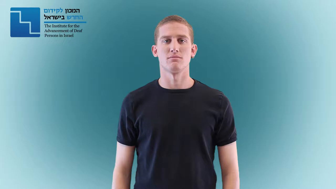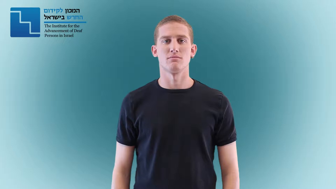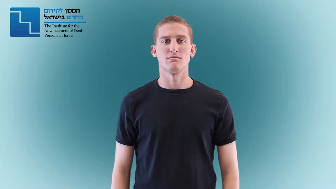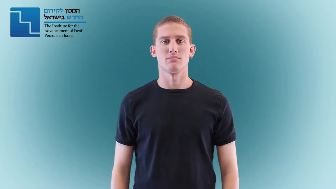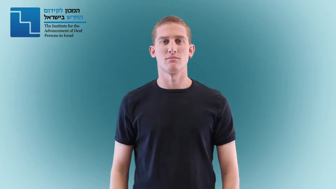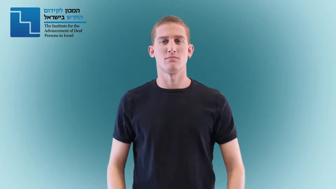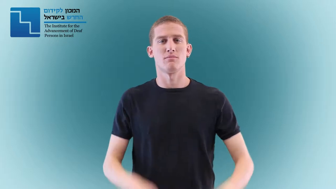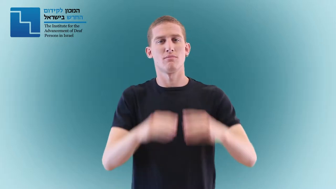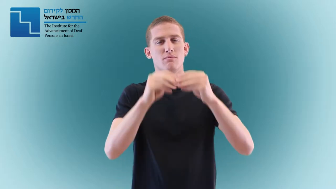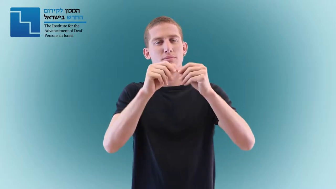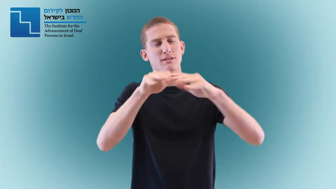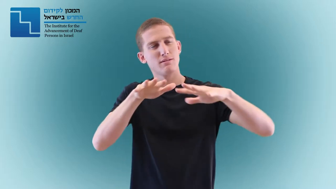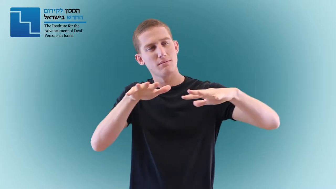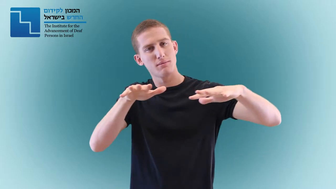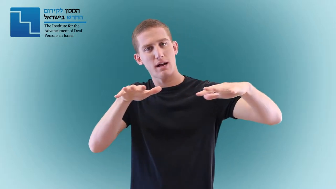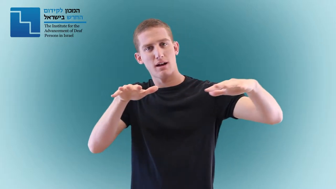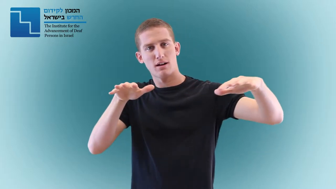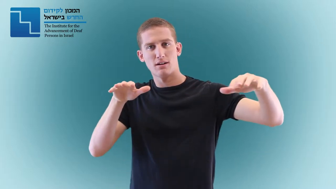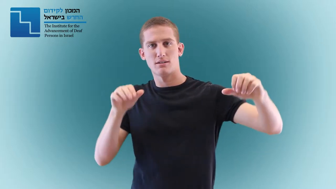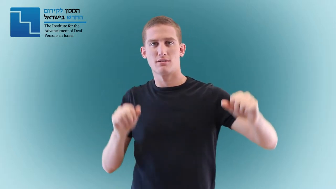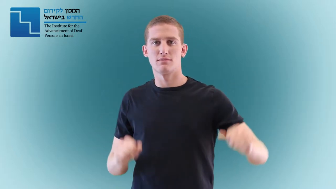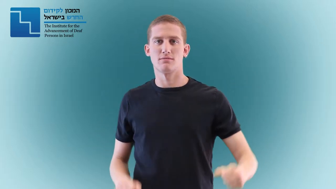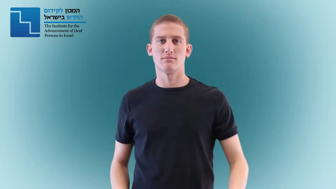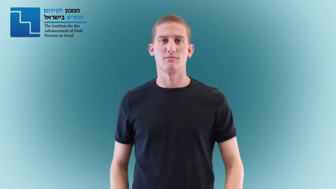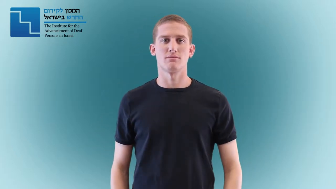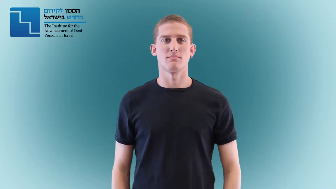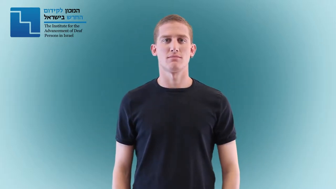מדבר